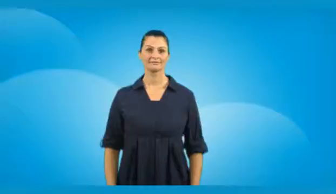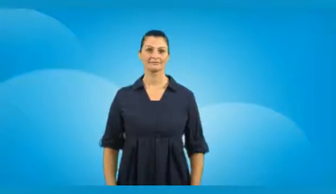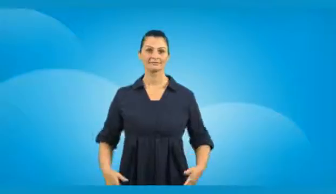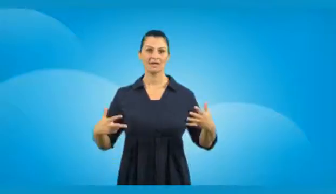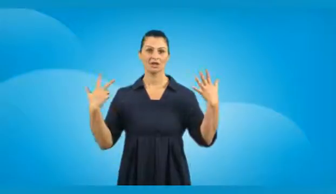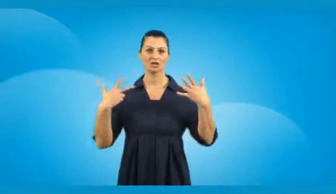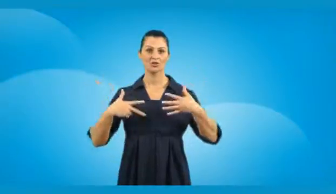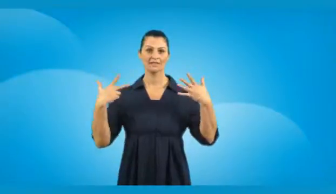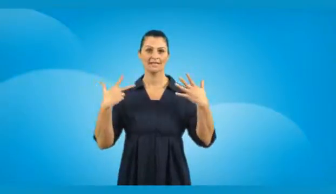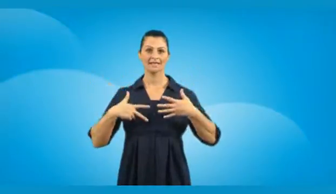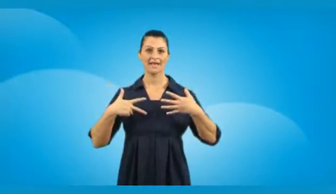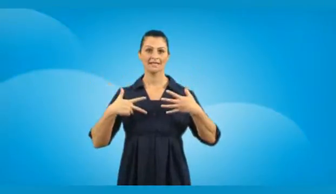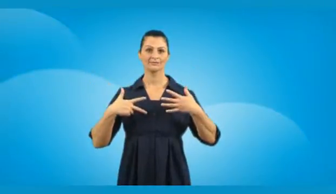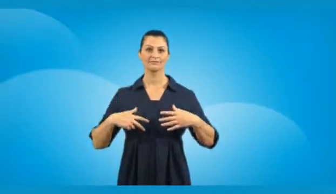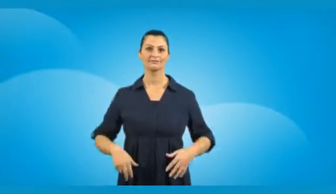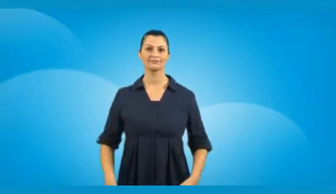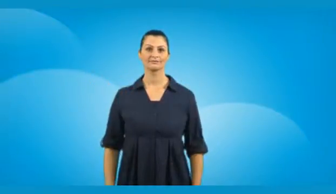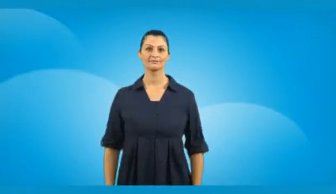8000